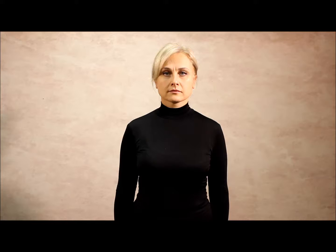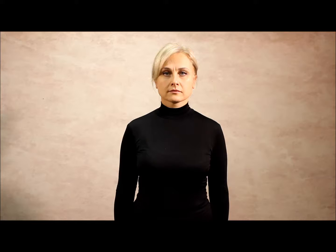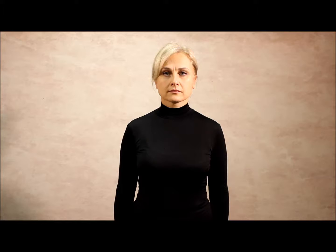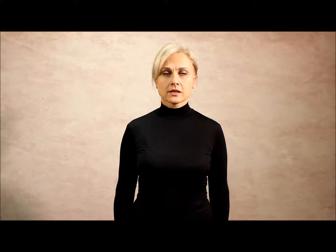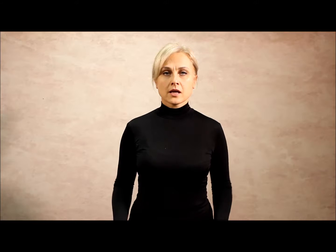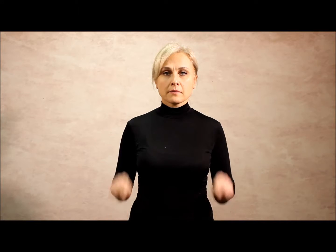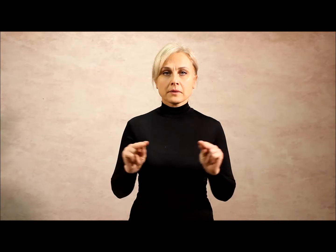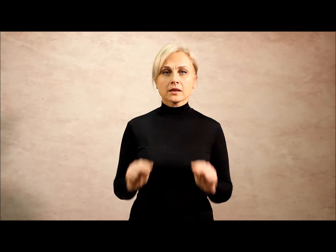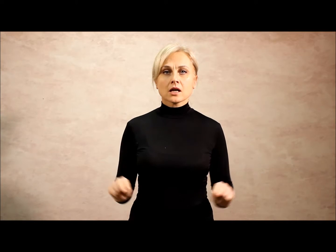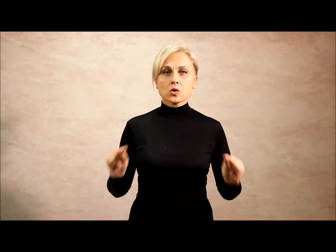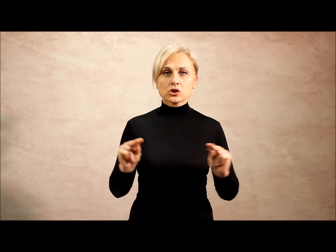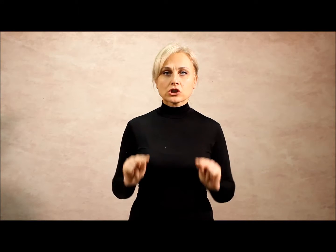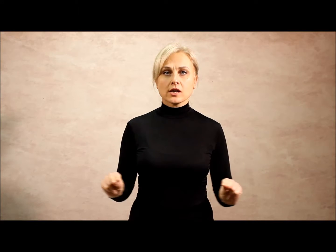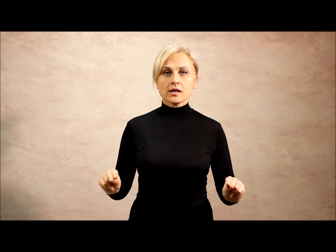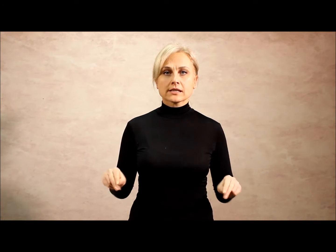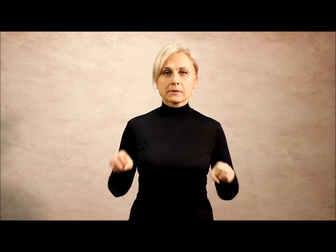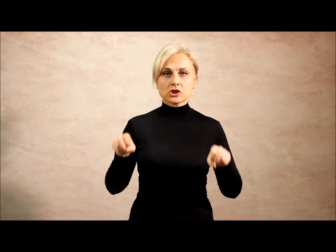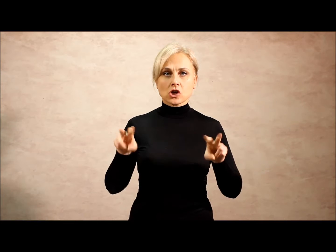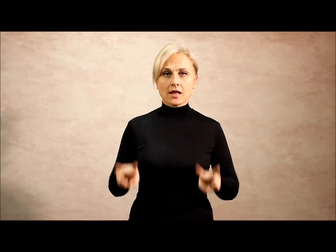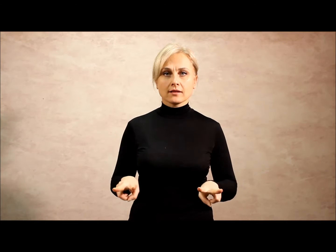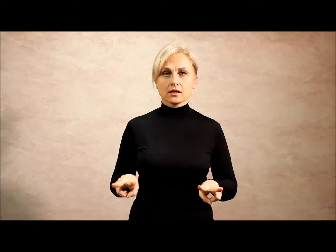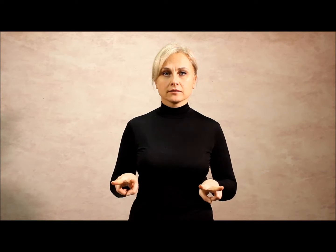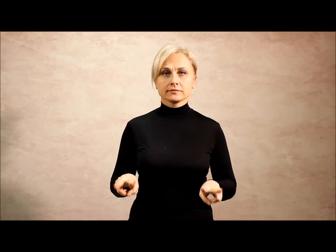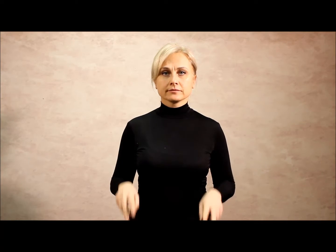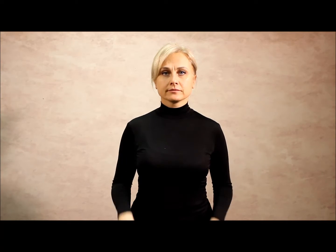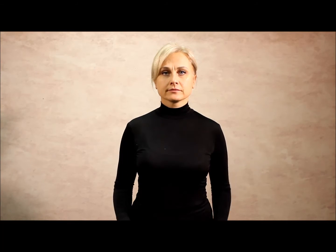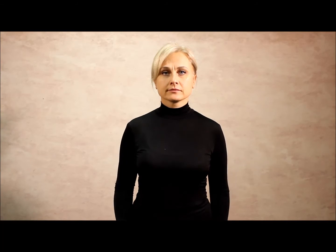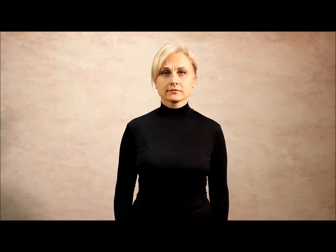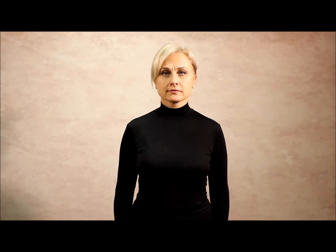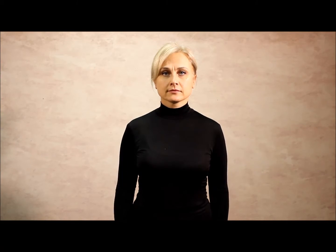Pedagogie specială